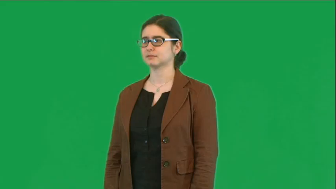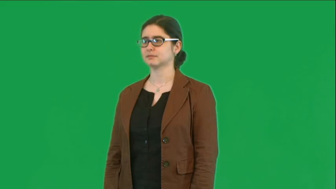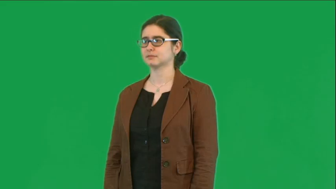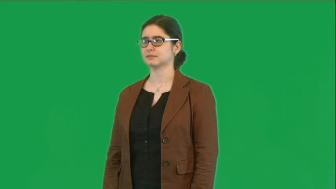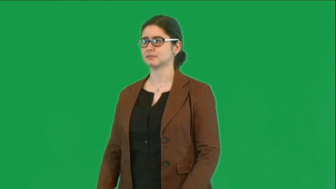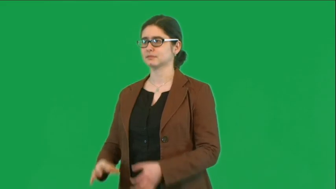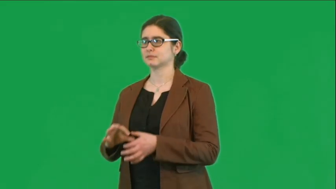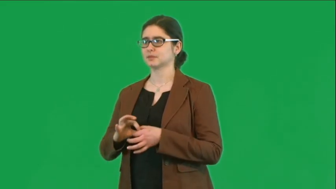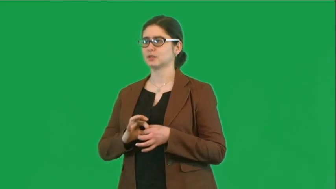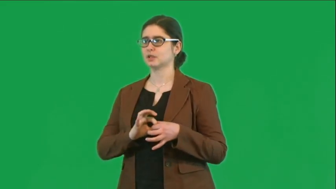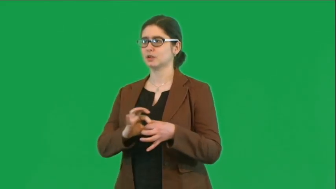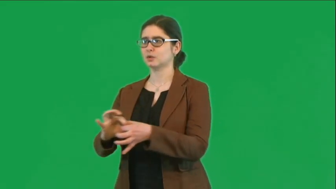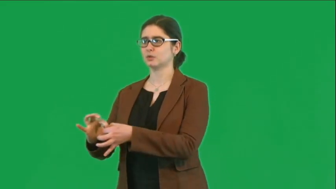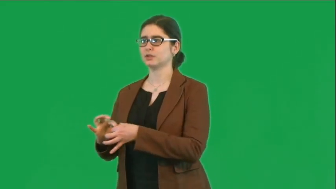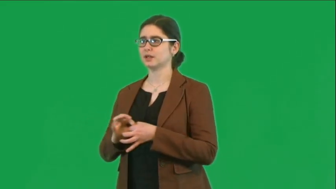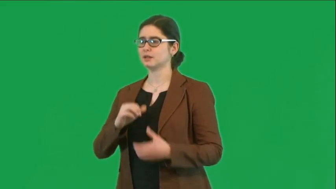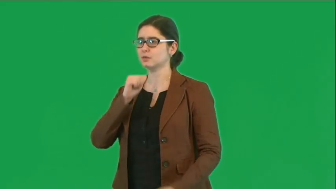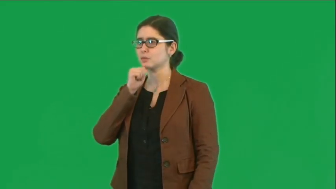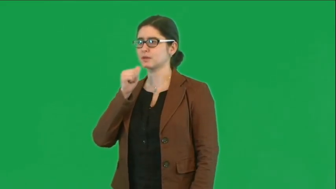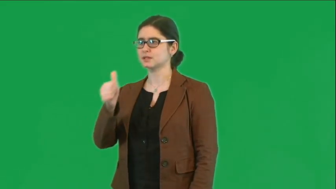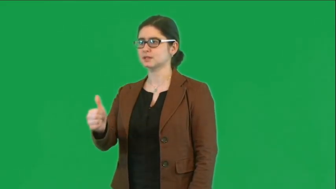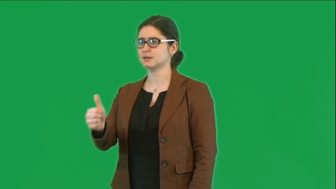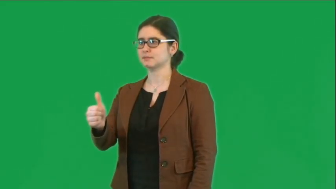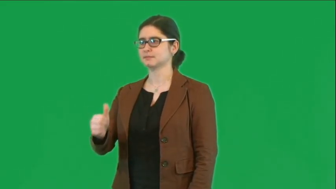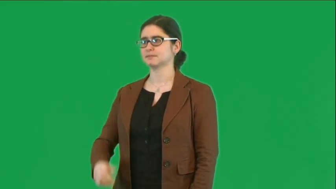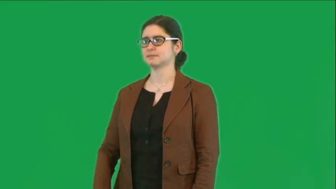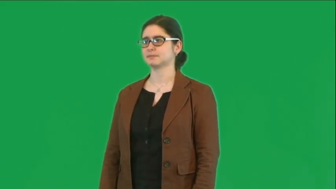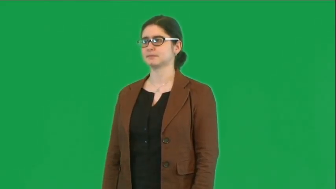Unia Europejska